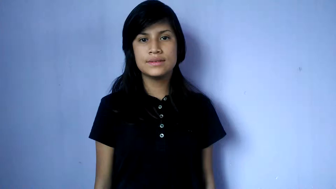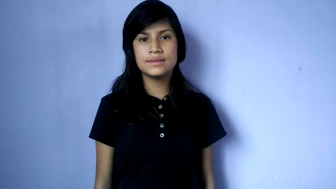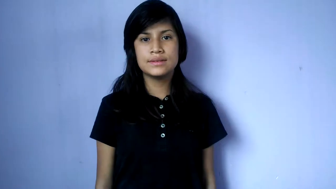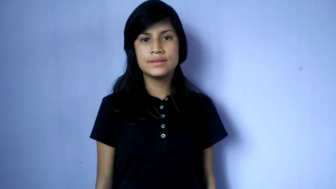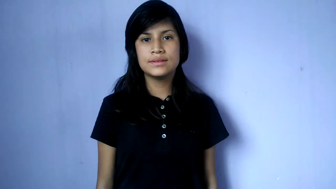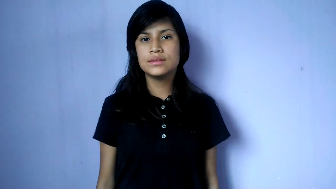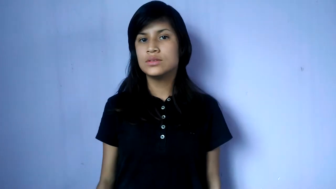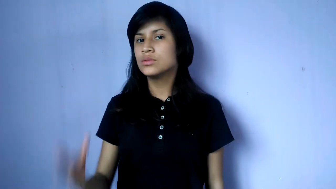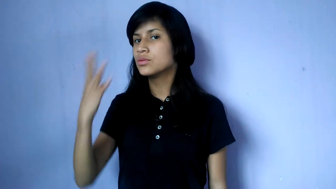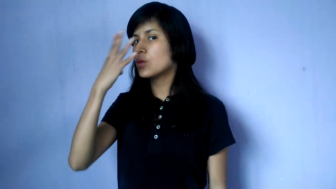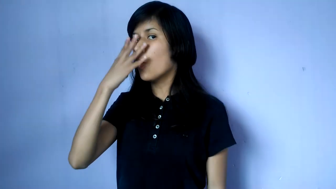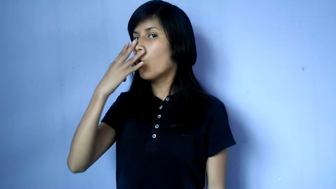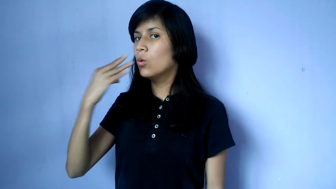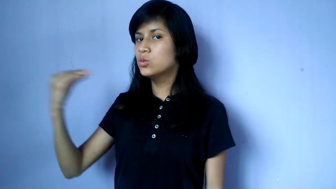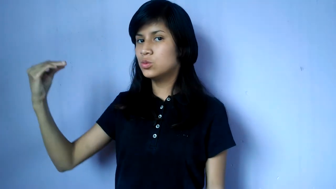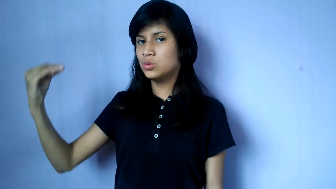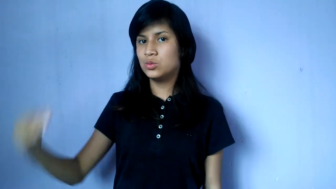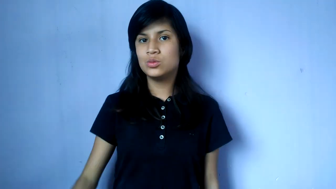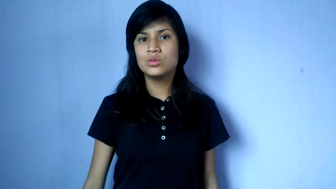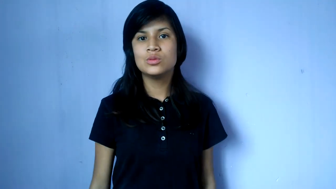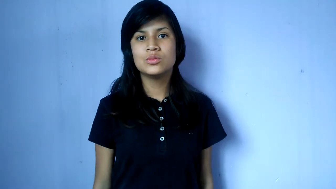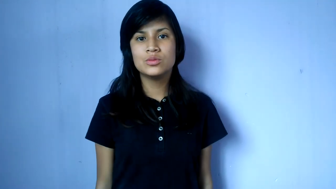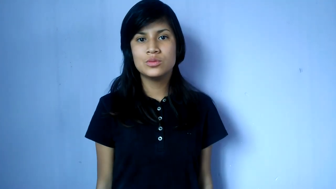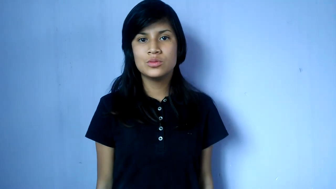LOBO